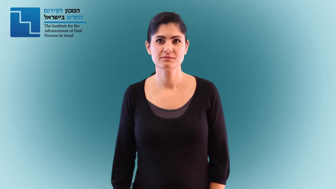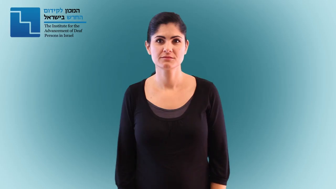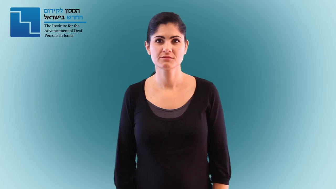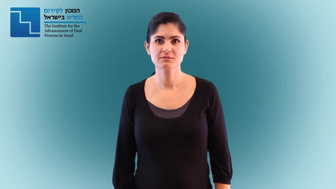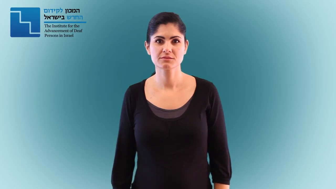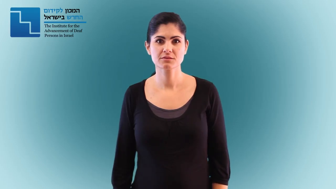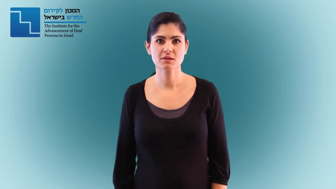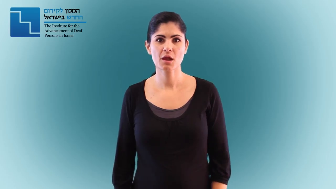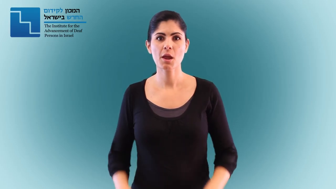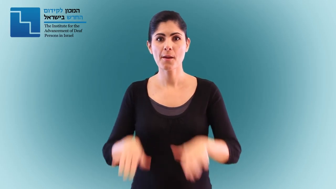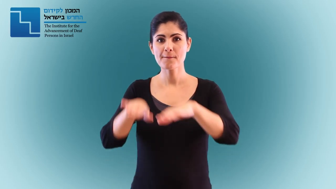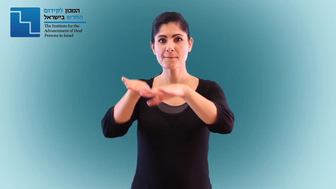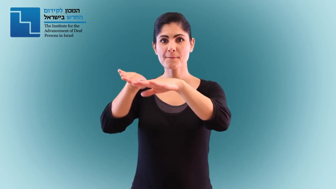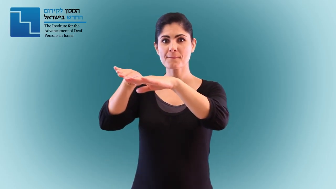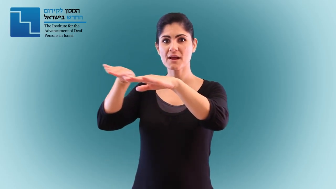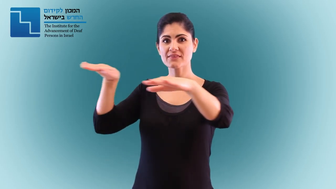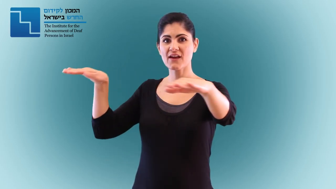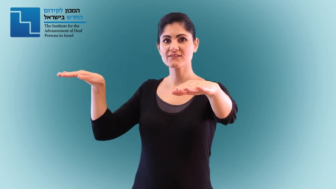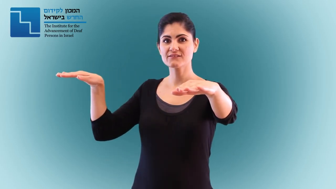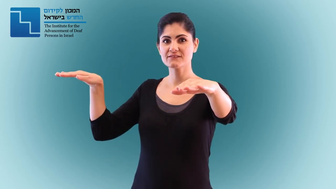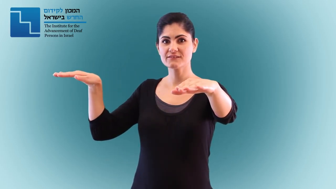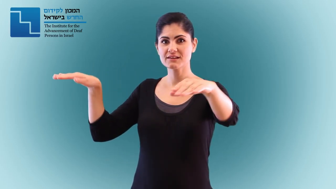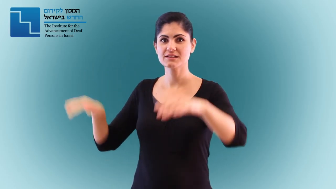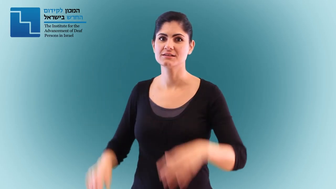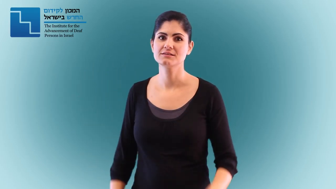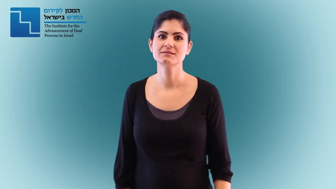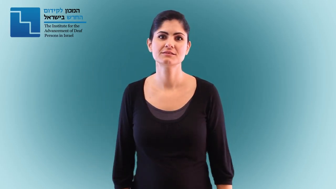מדף